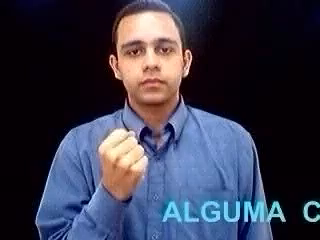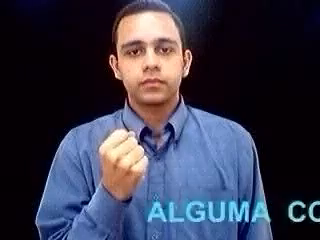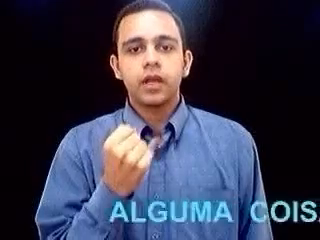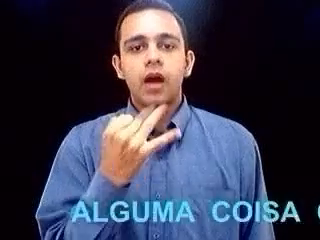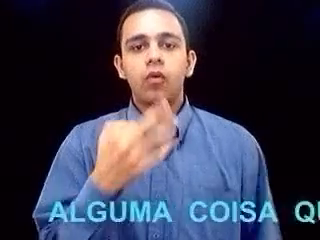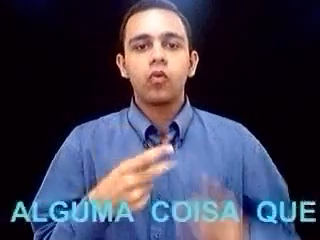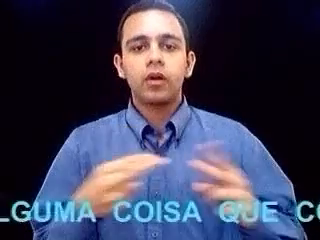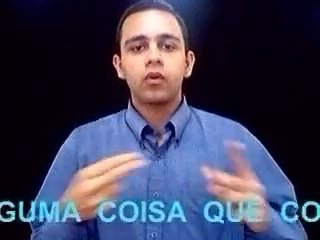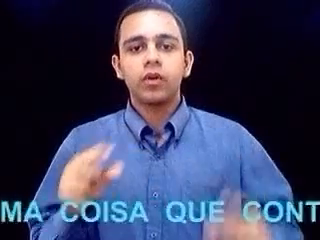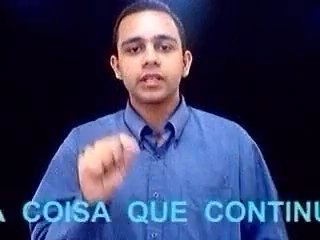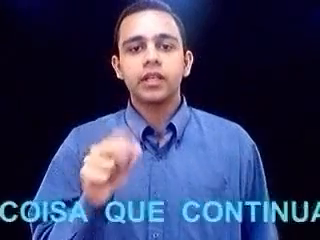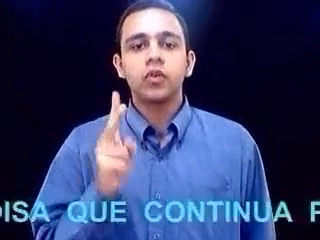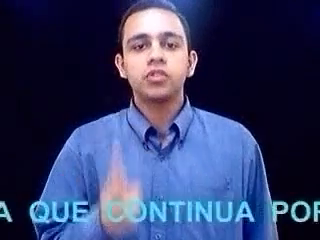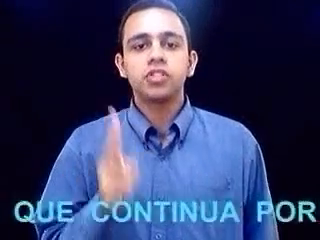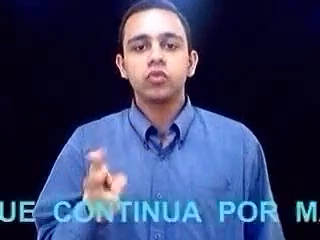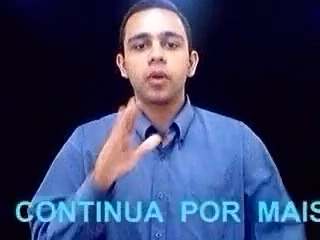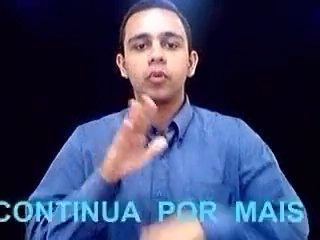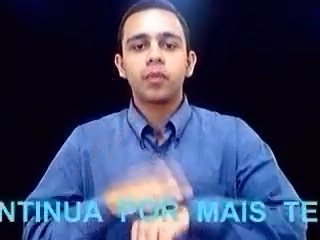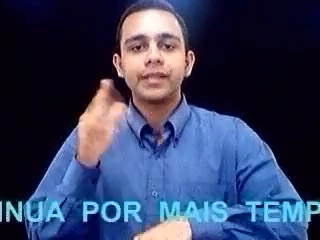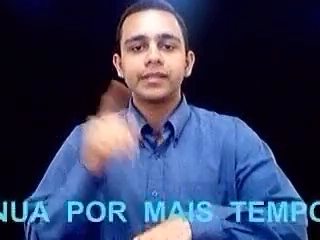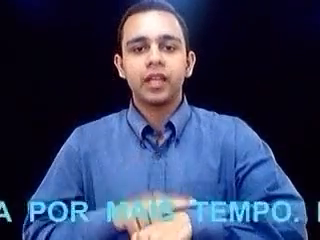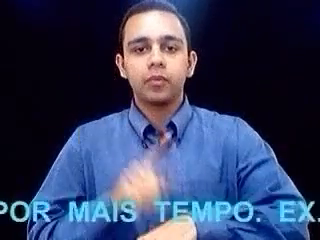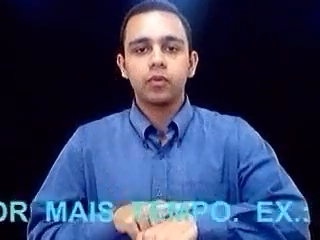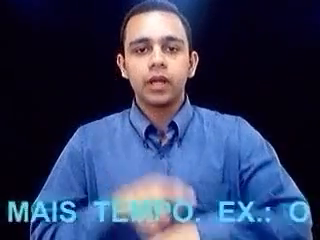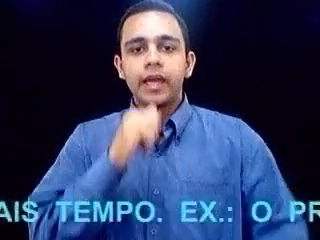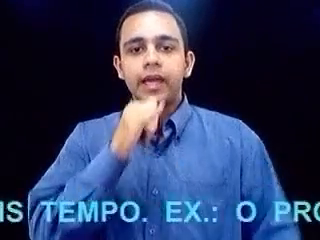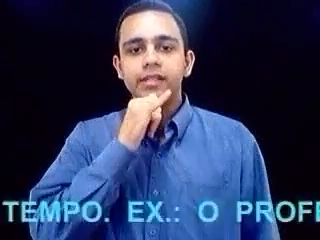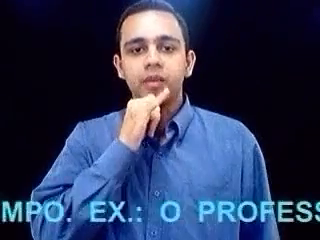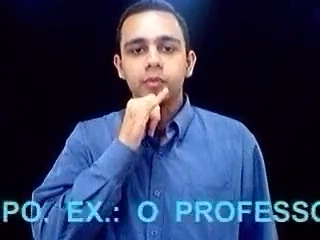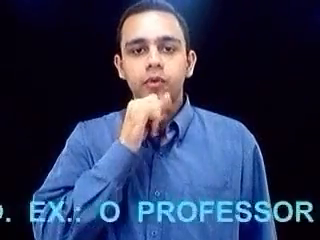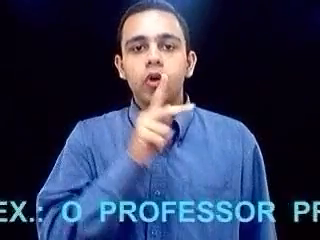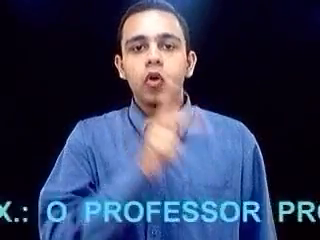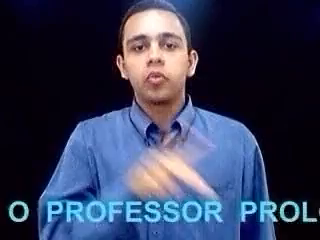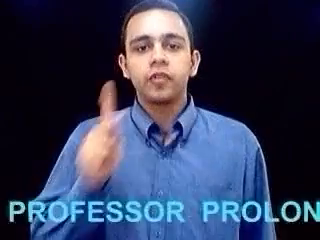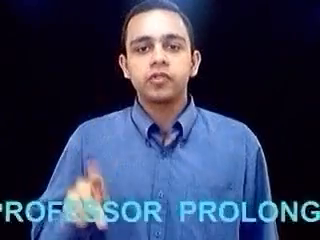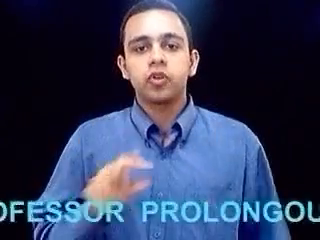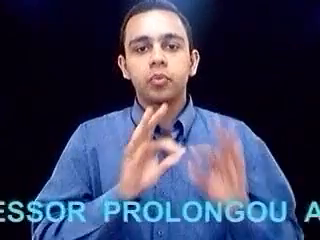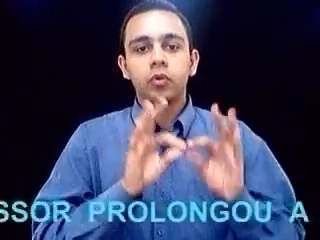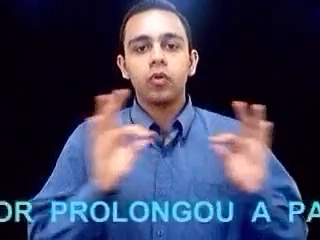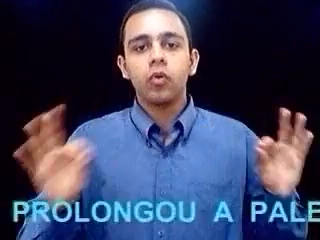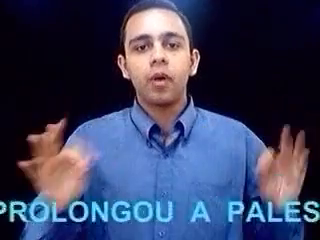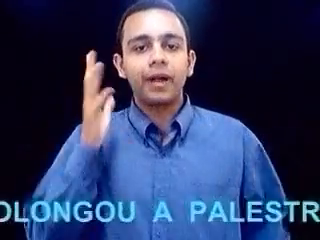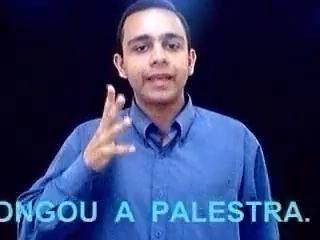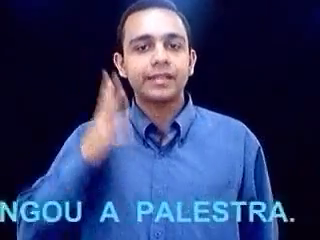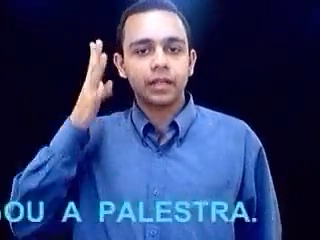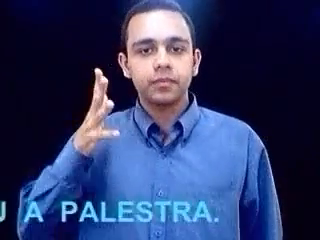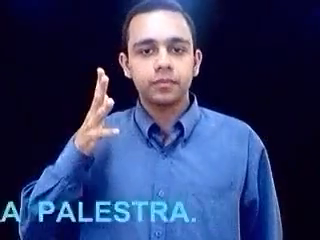pprolongado